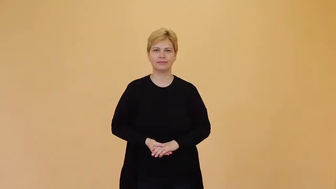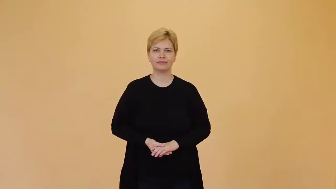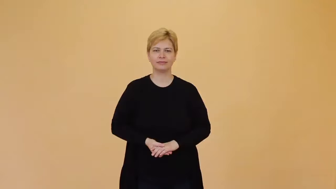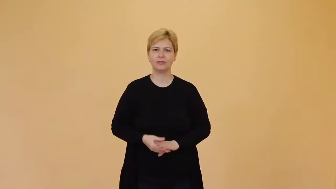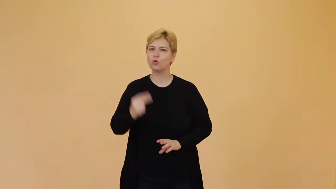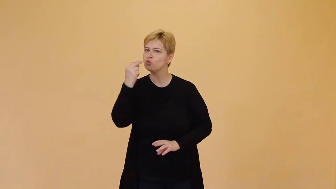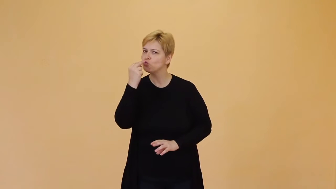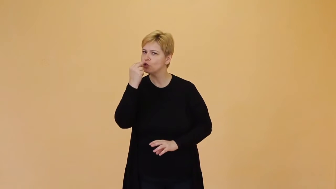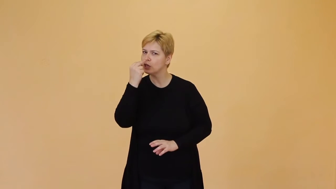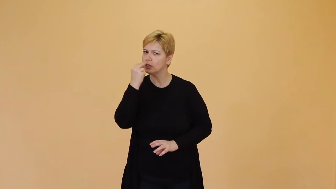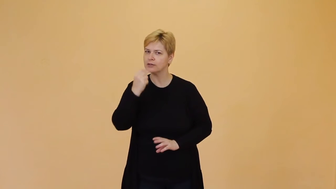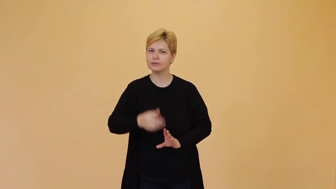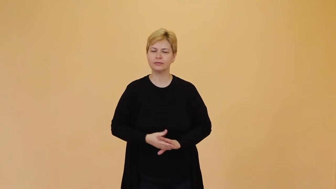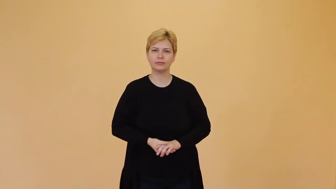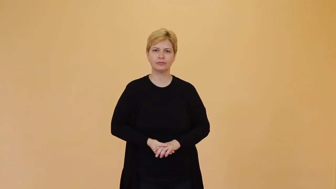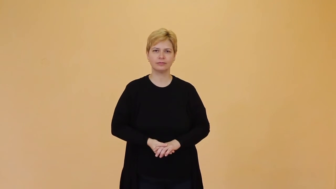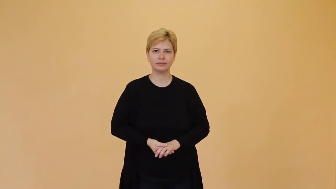dudlík